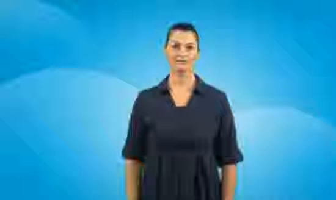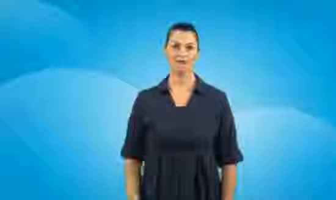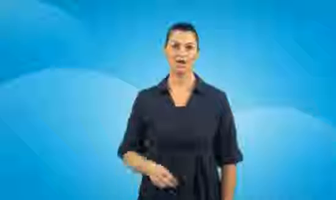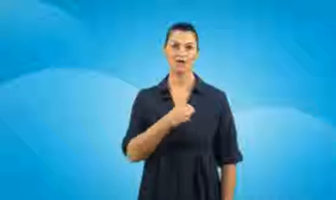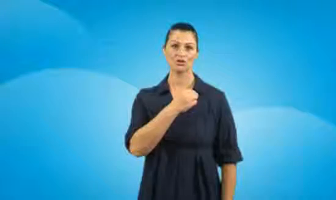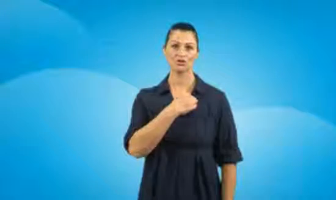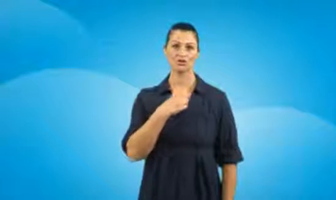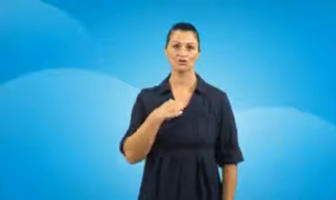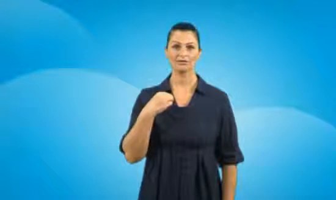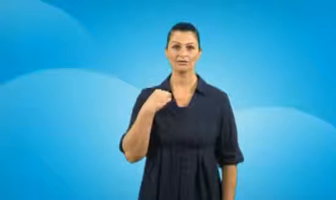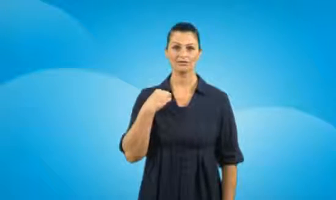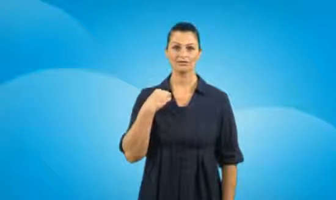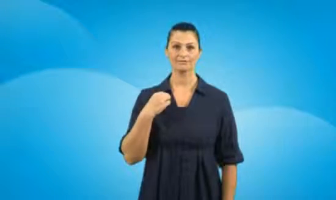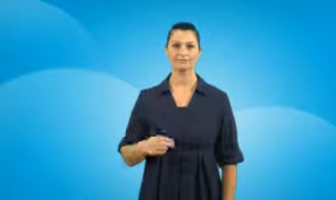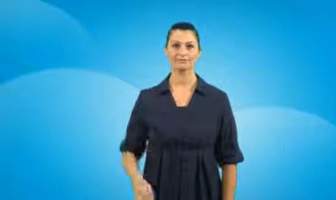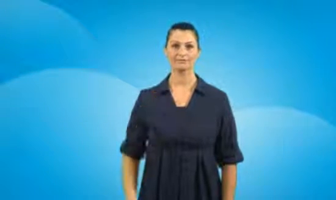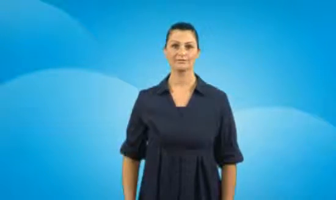D